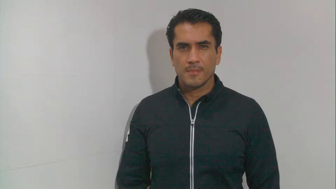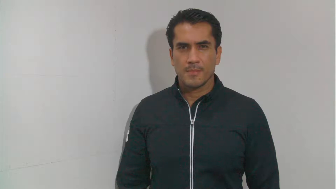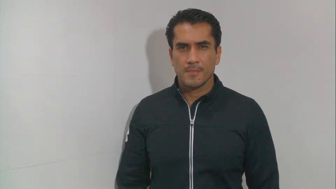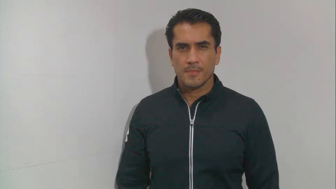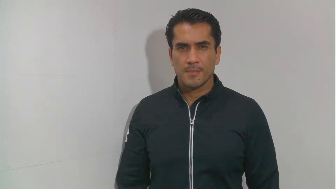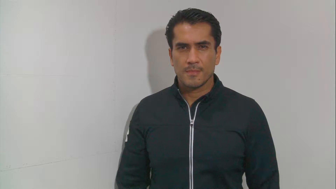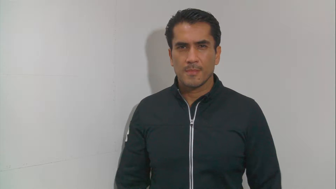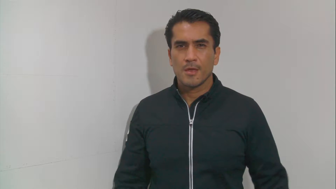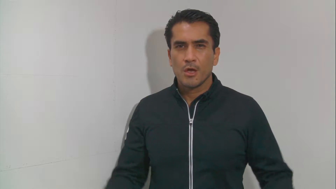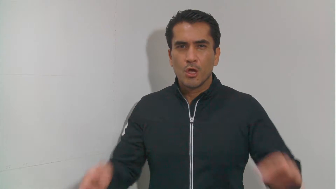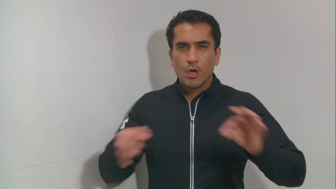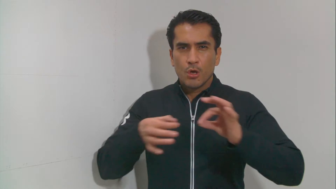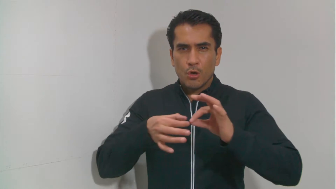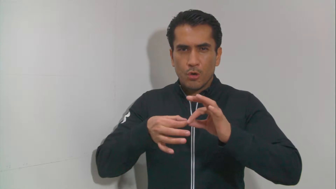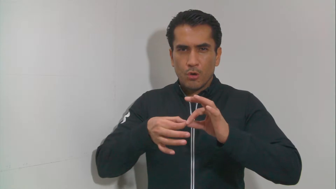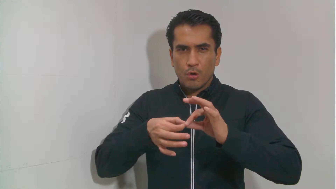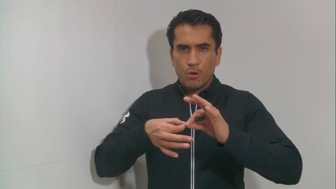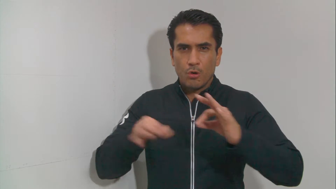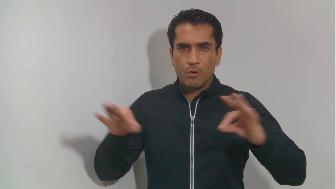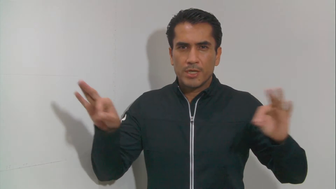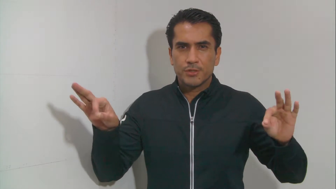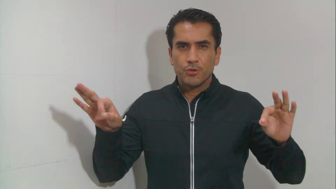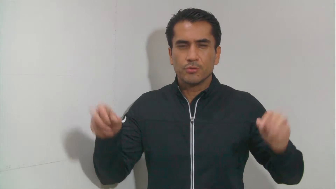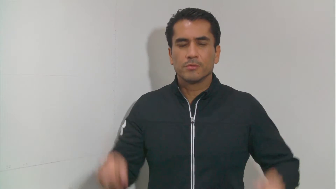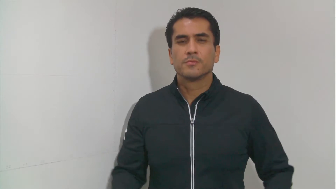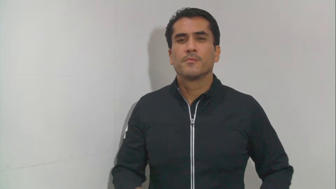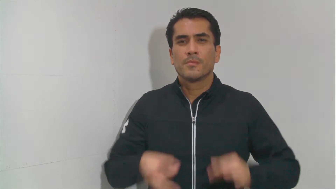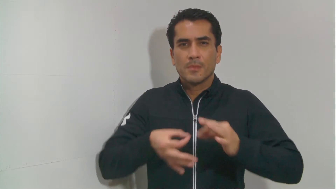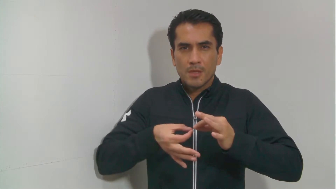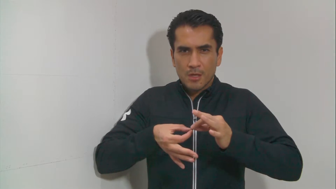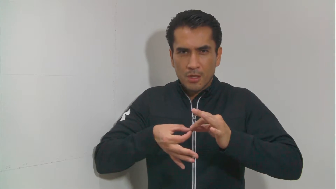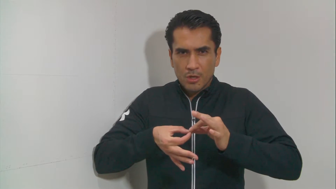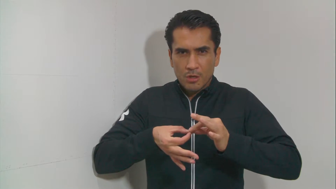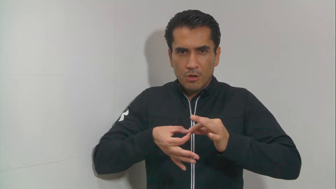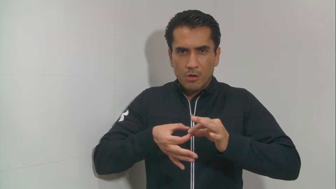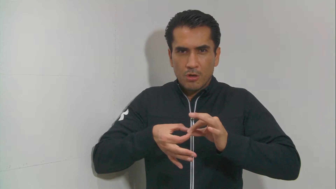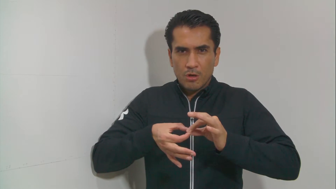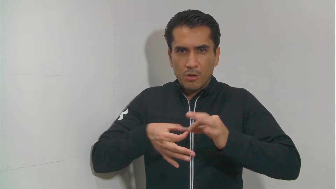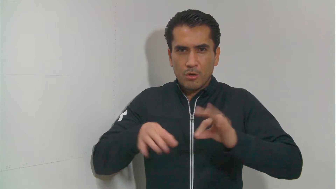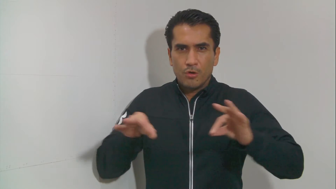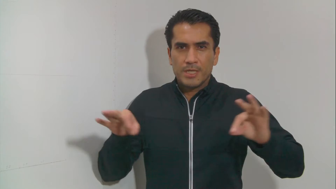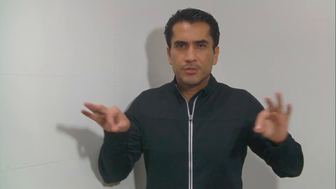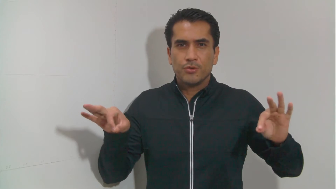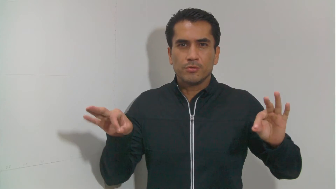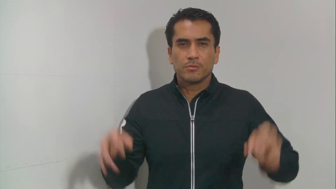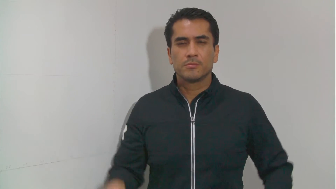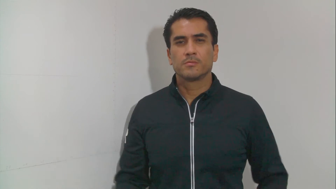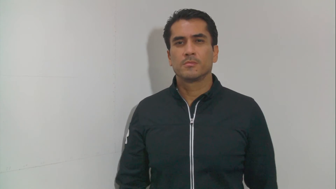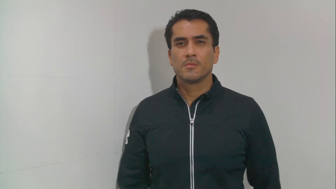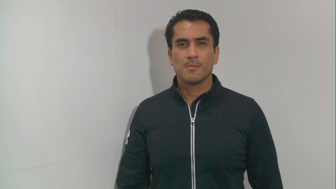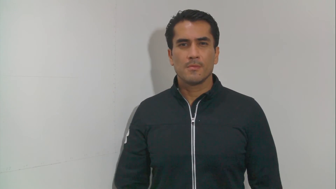A